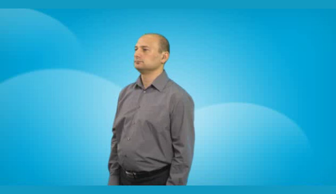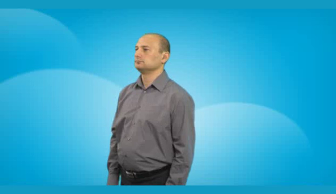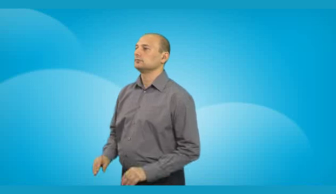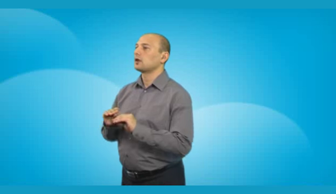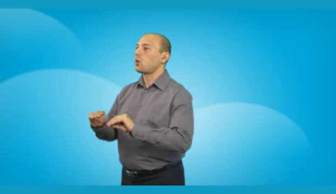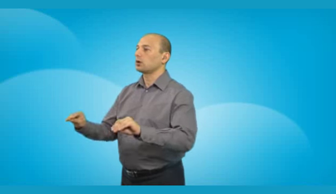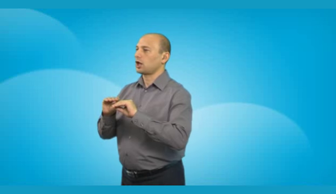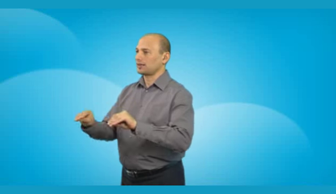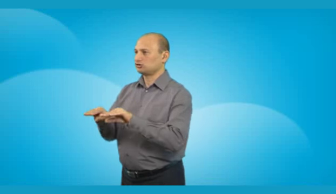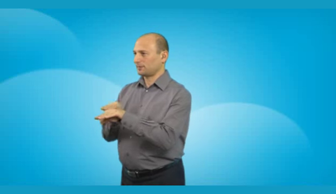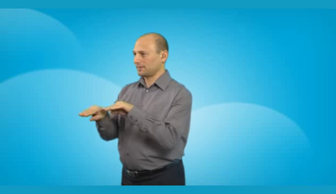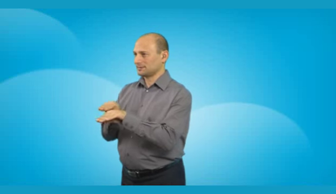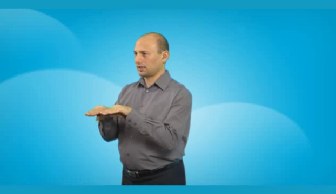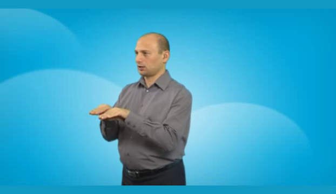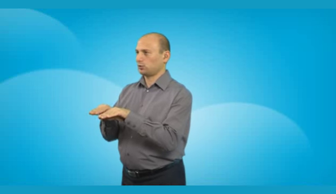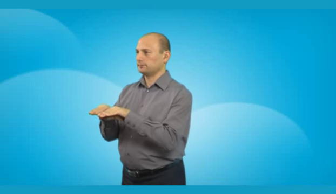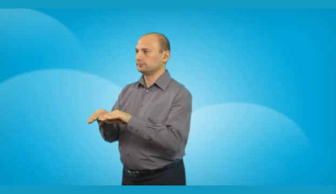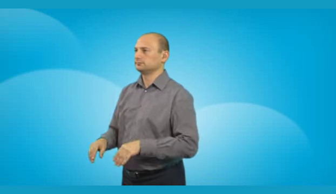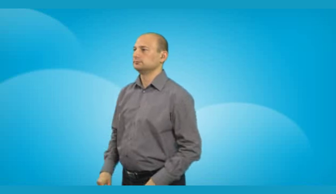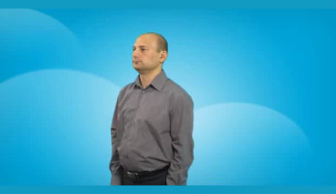Oktatási Minisztérium